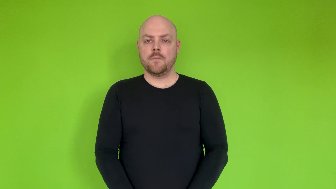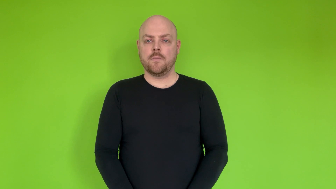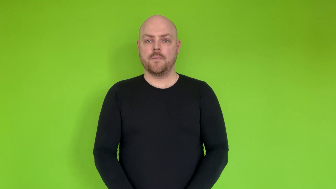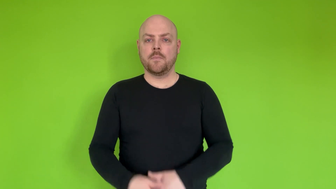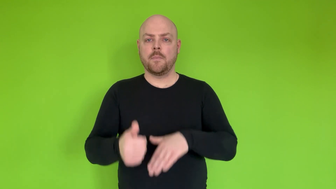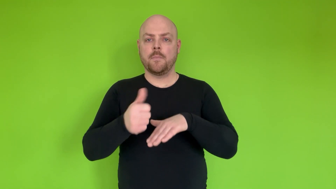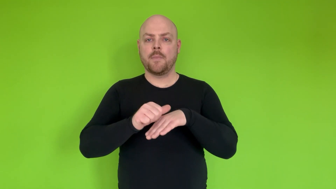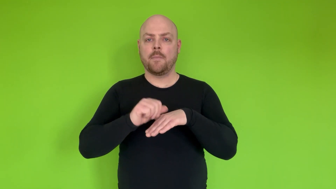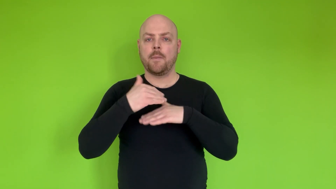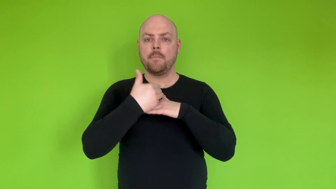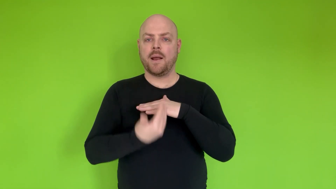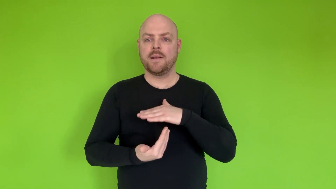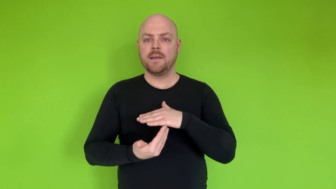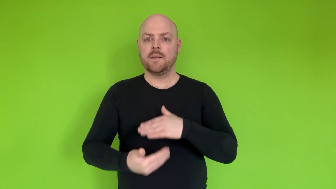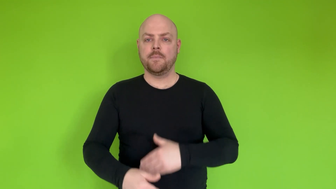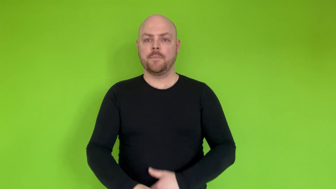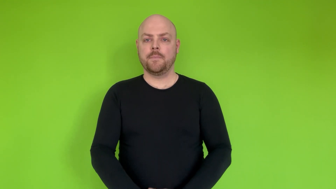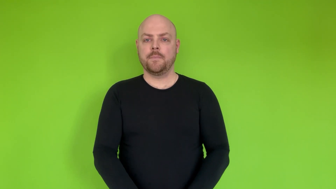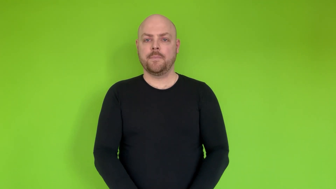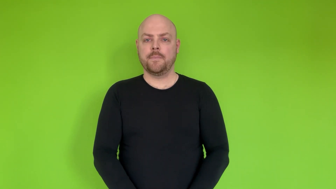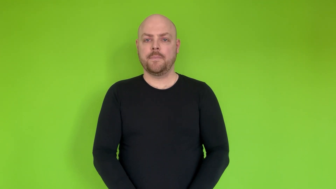Merbes-Sainte-Marie